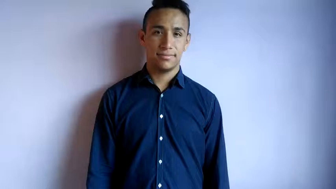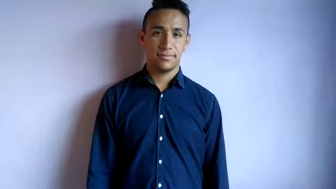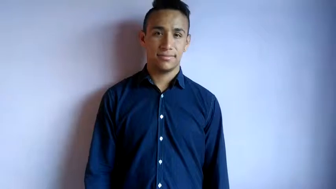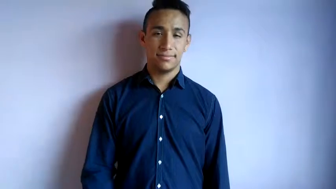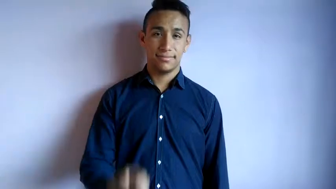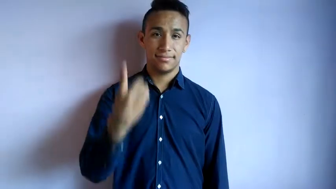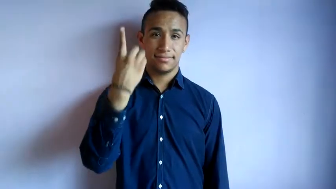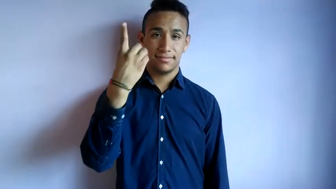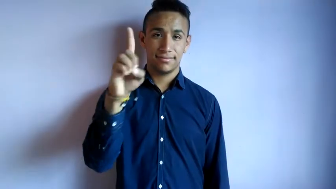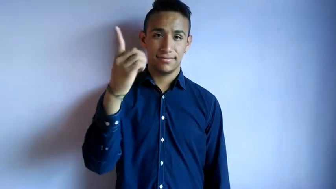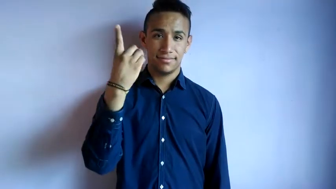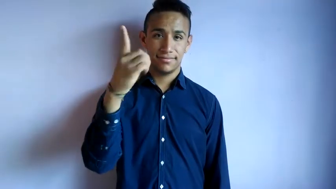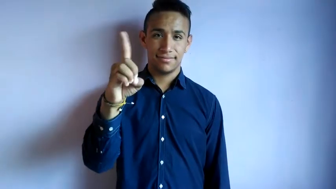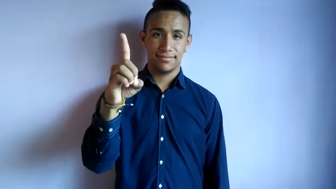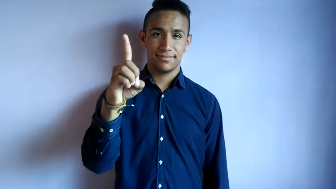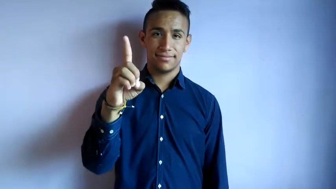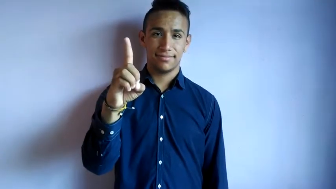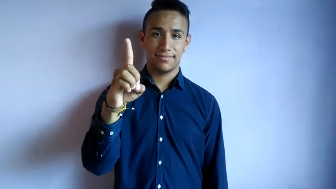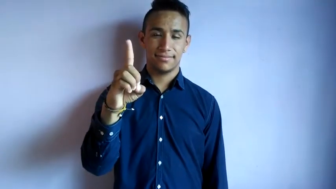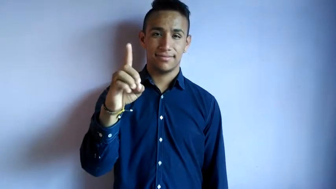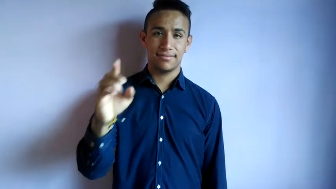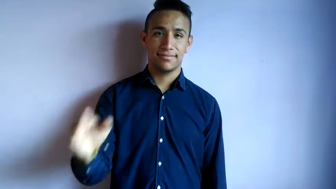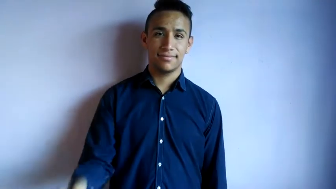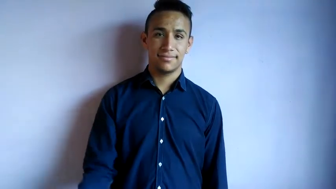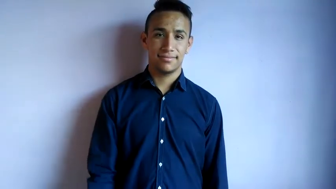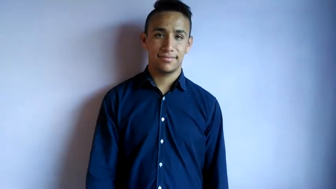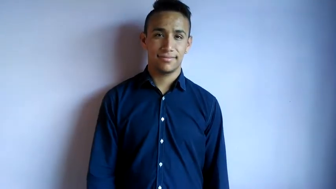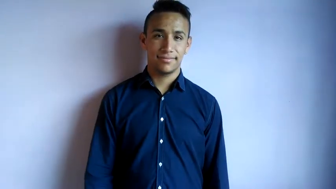diciembre